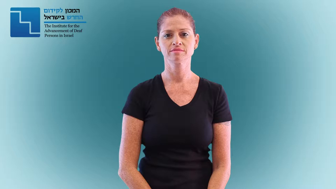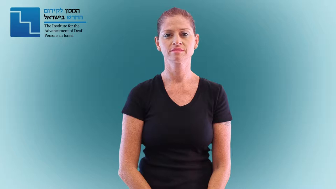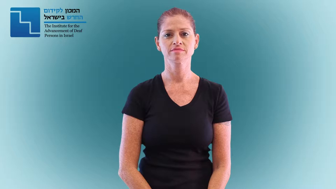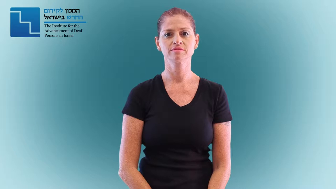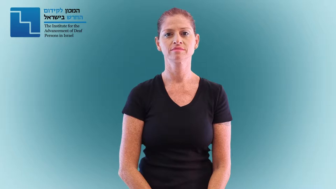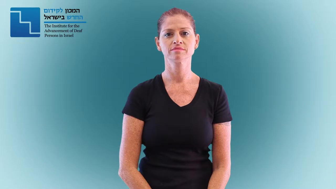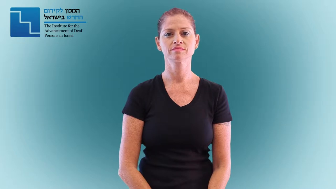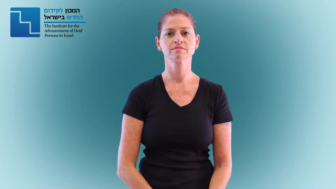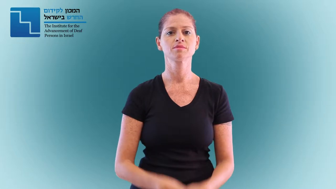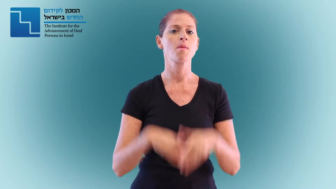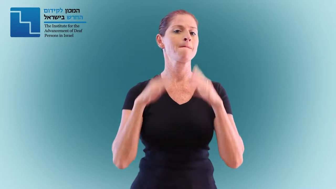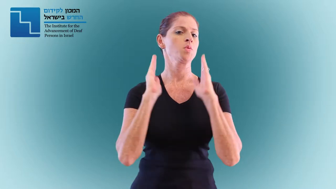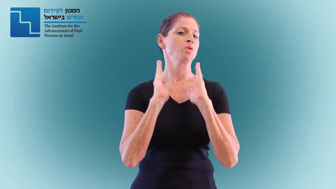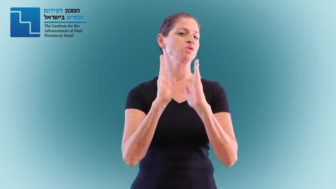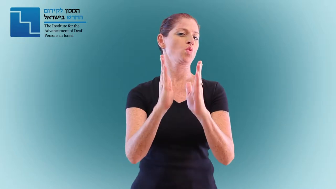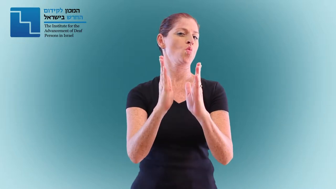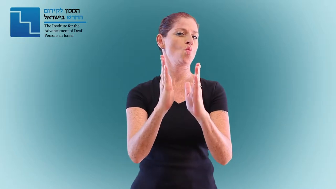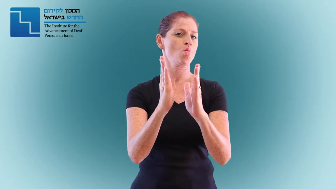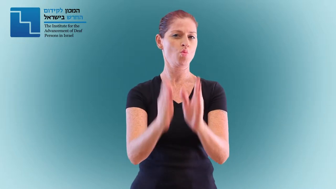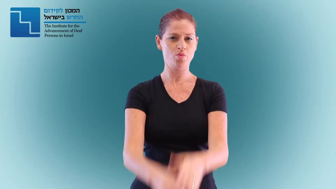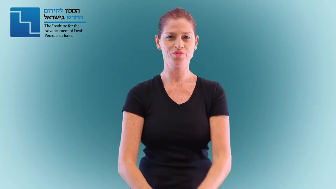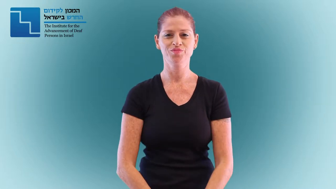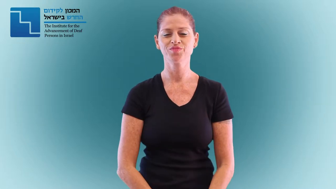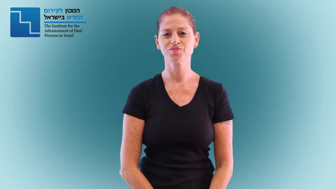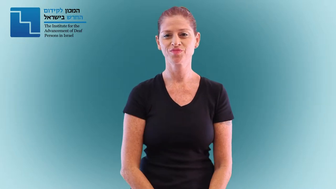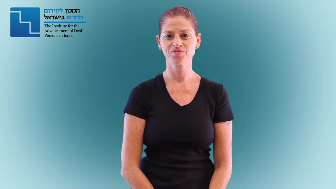פרוזדור / מסדרון